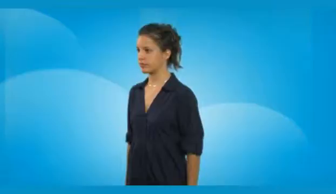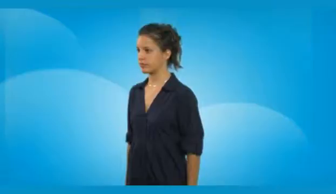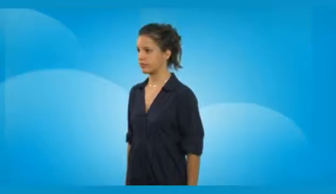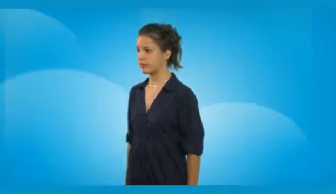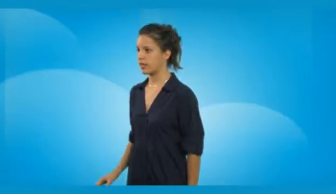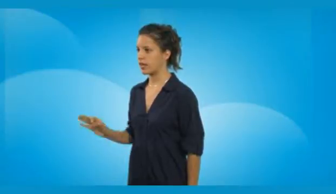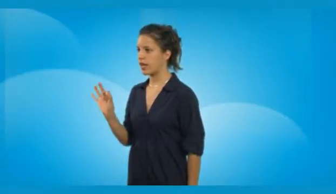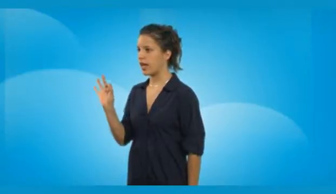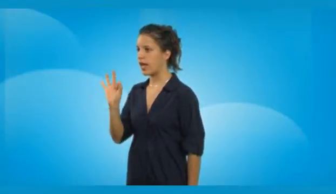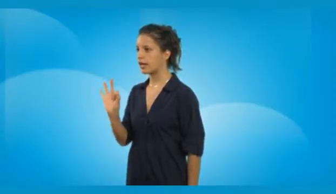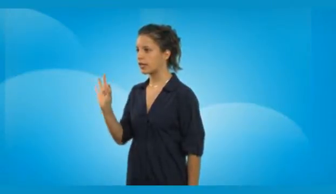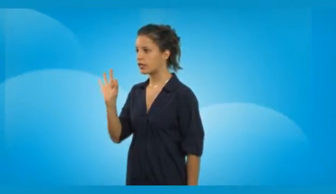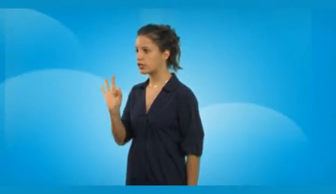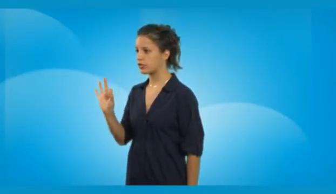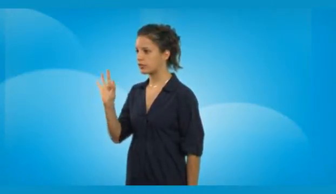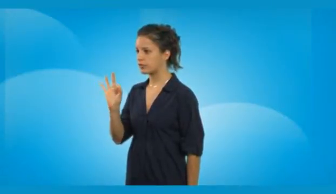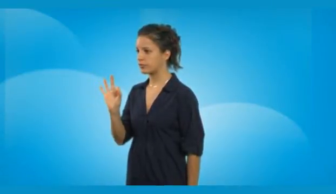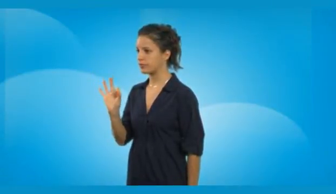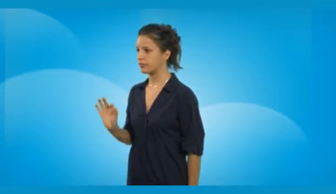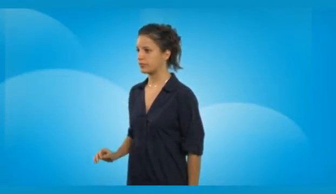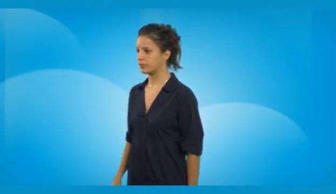Egres